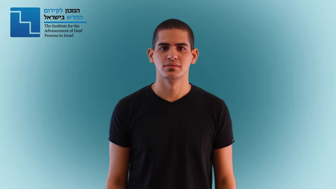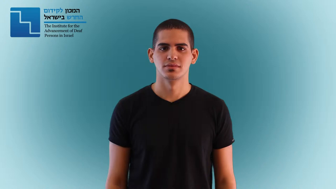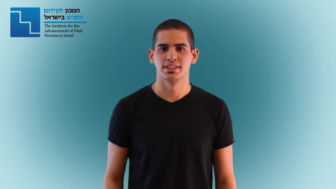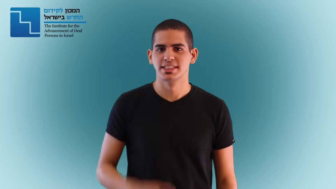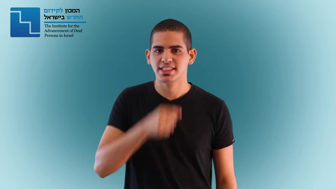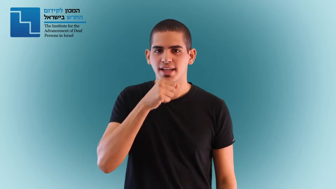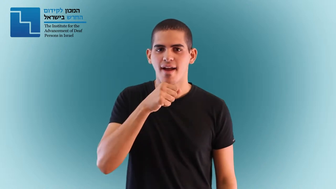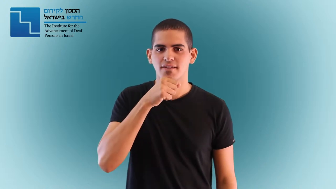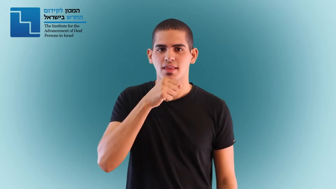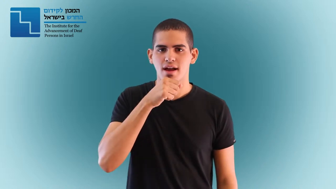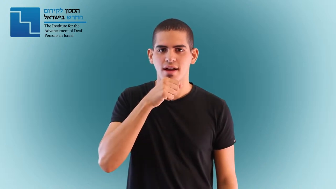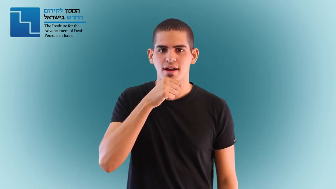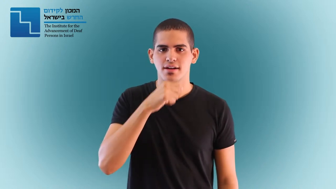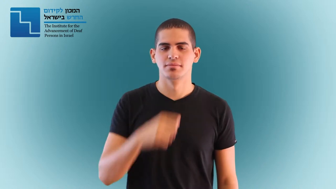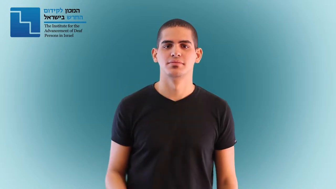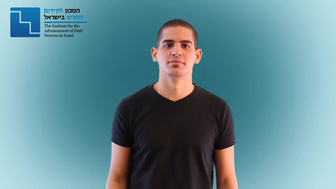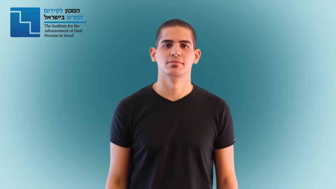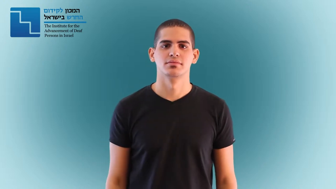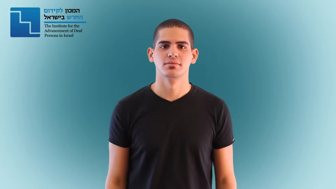סבתא